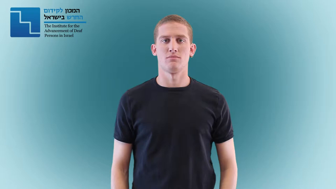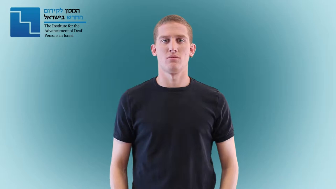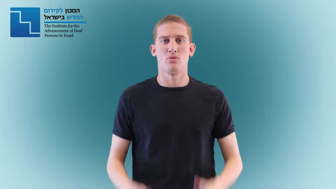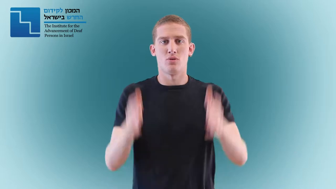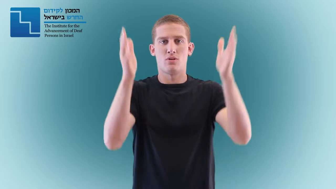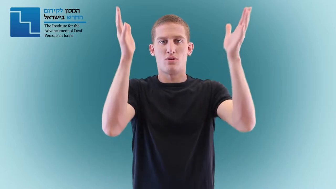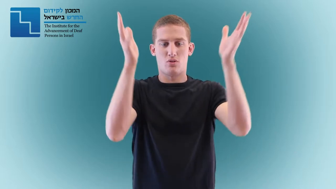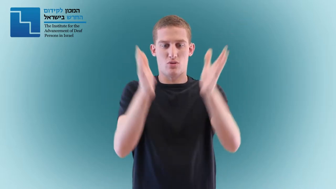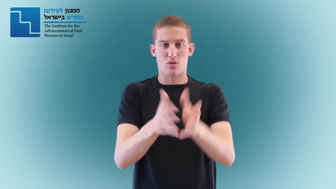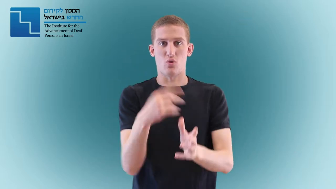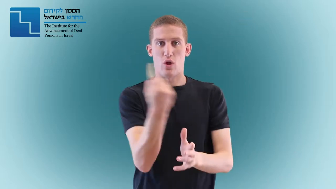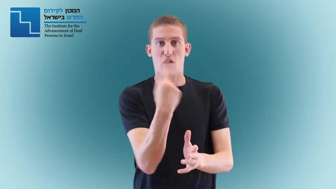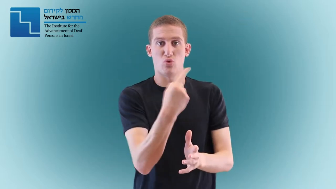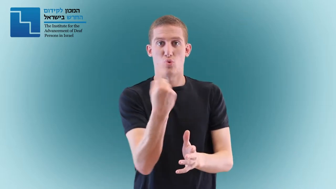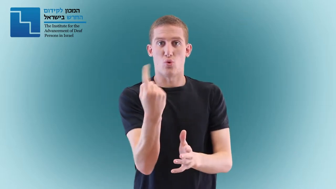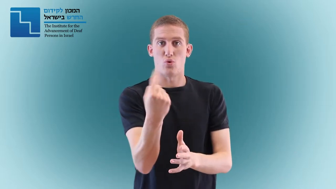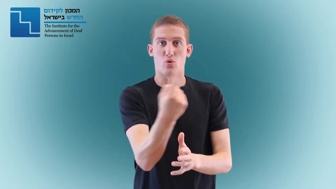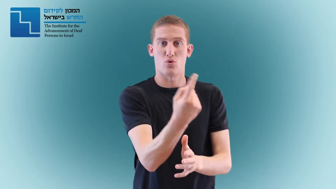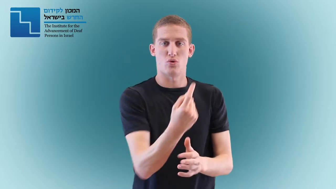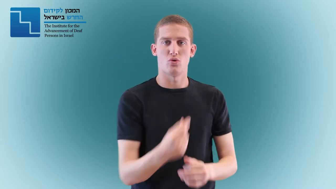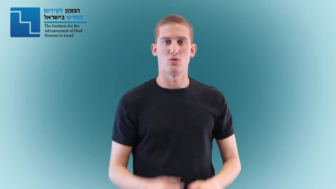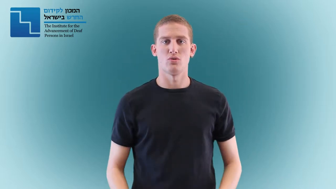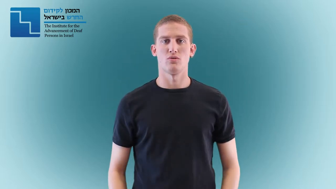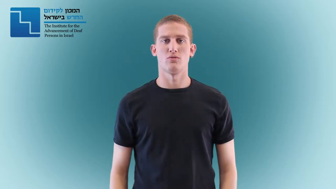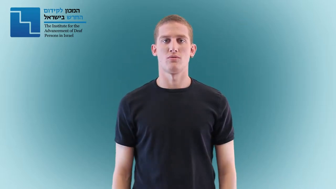טורנדו